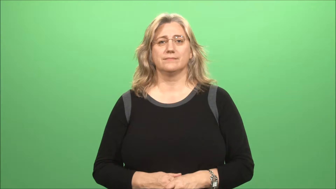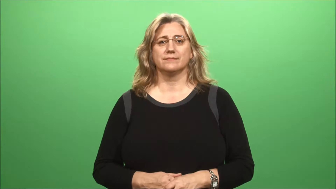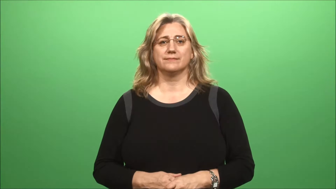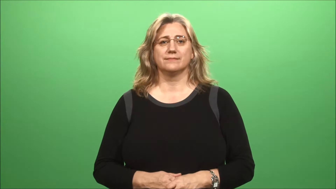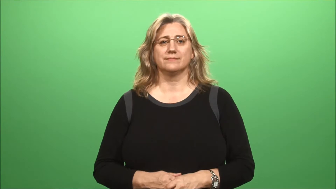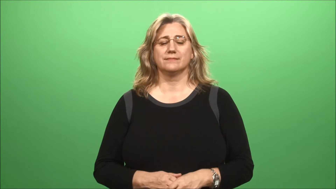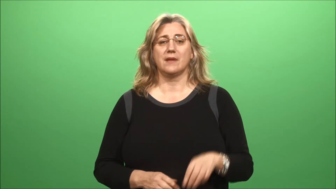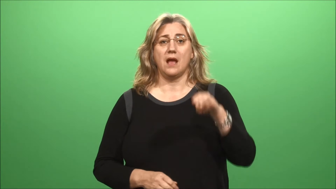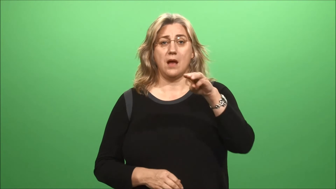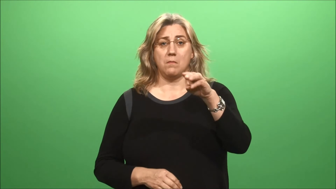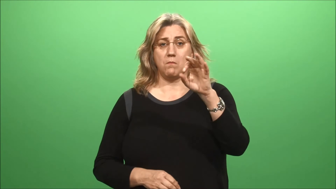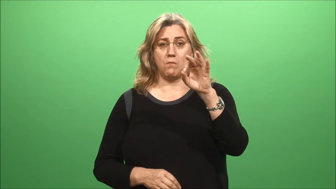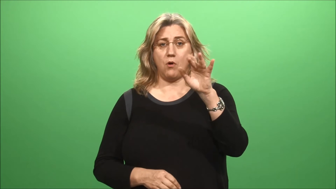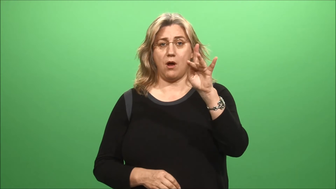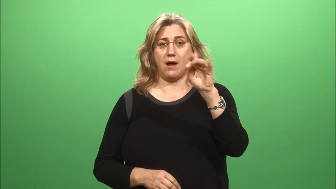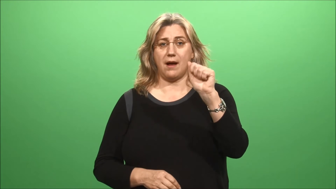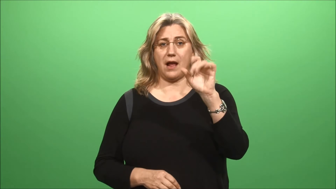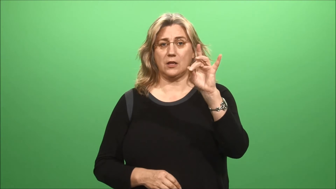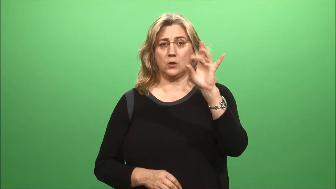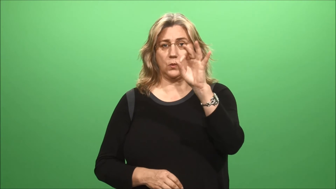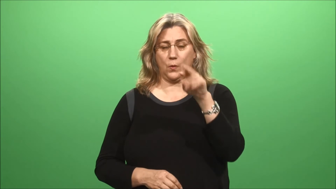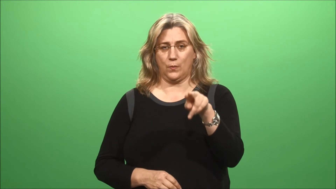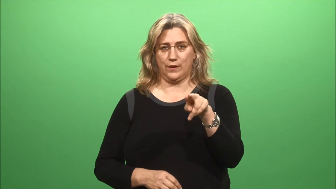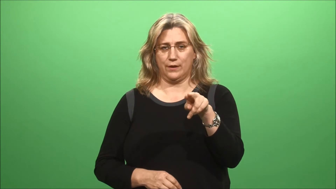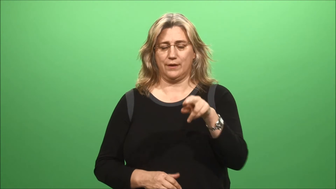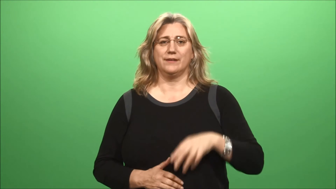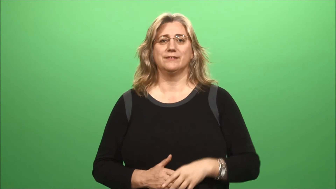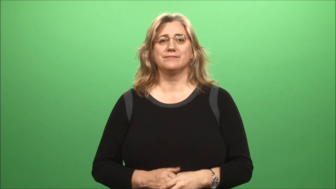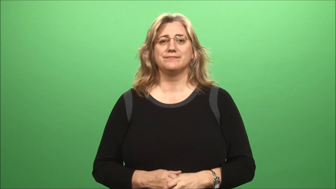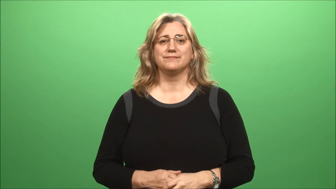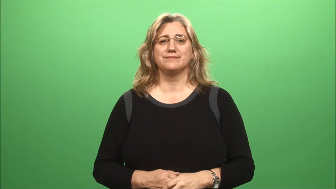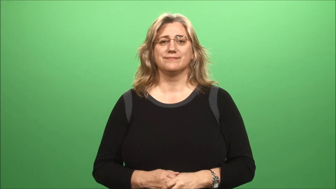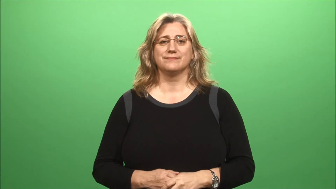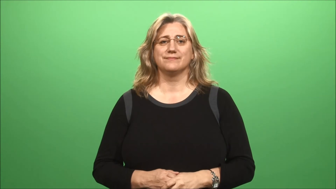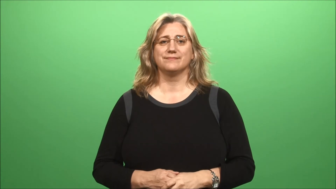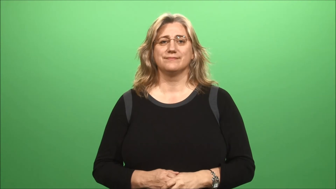Mogadon